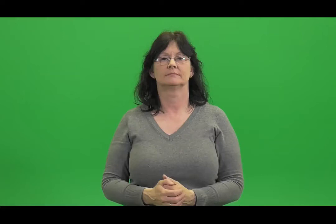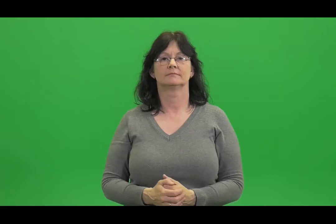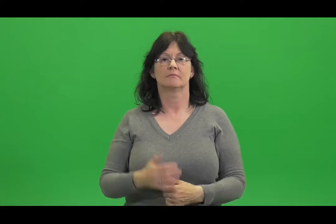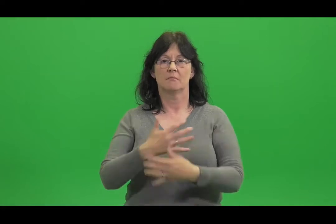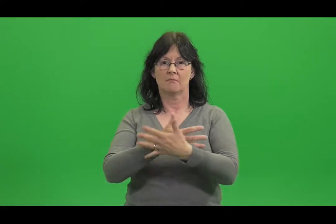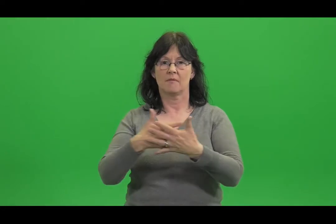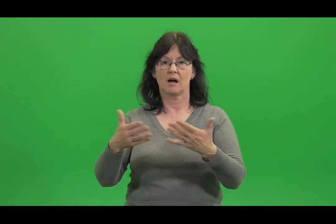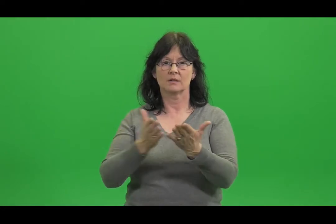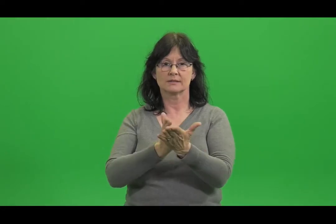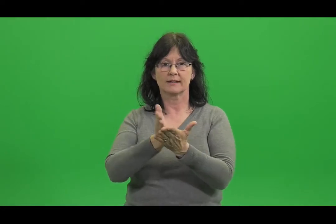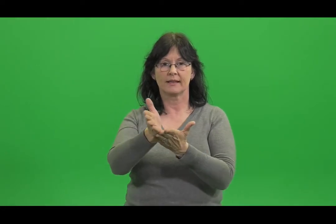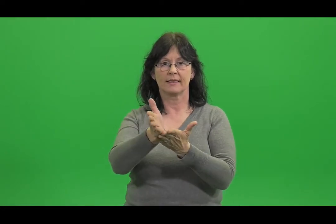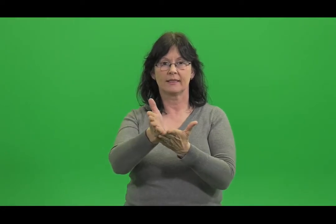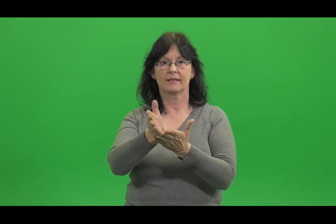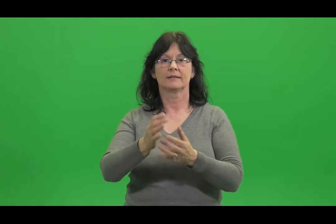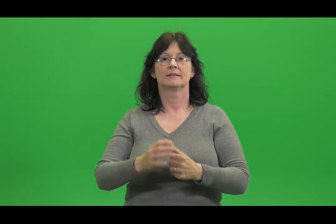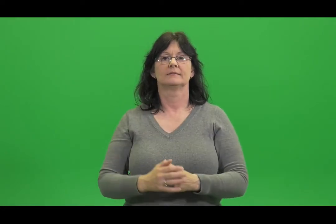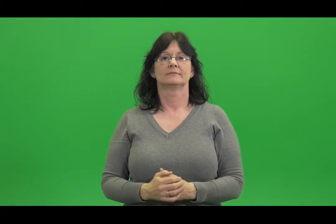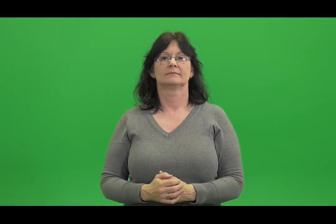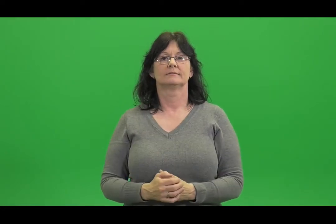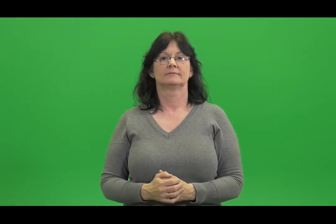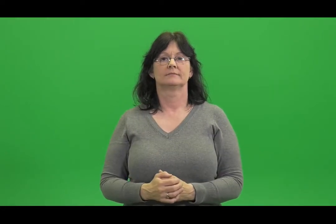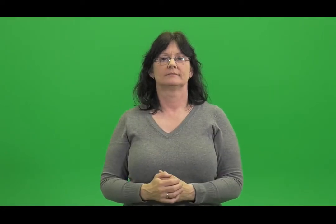Málsnið